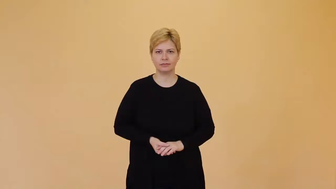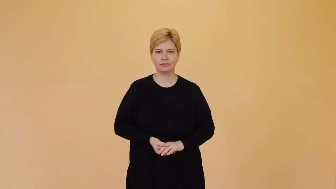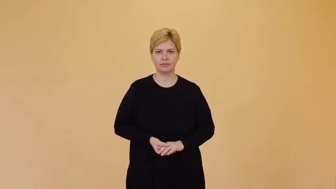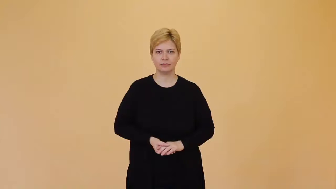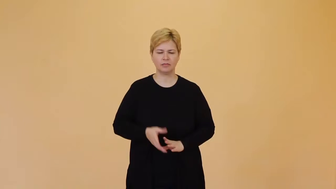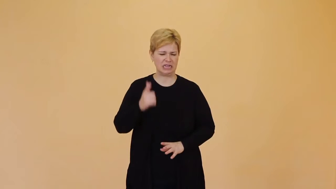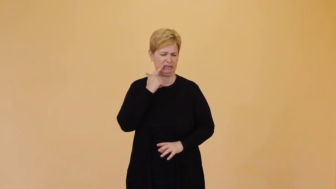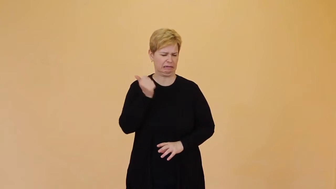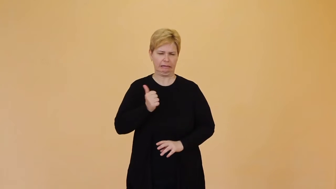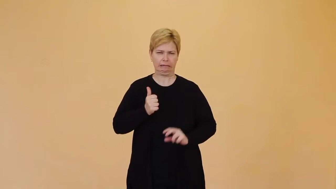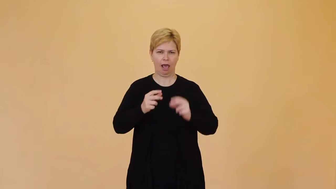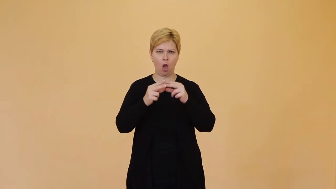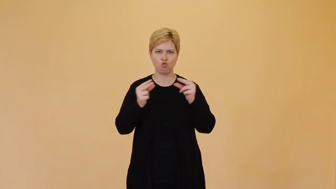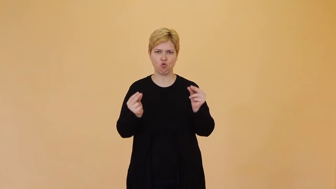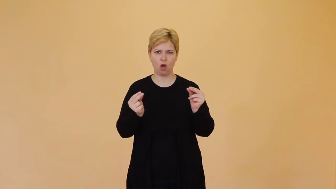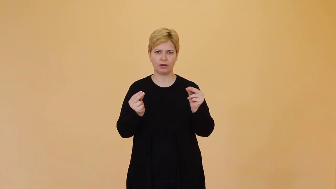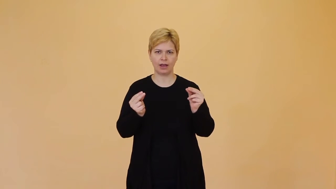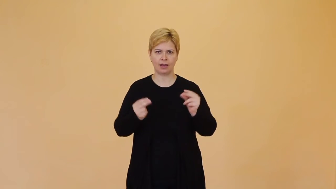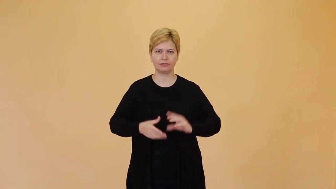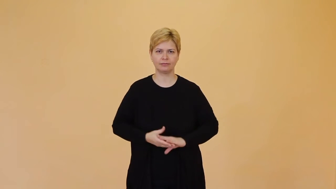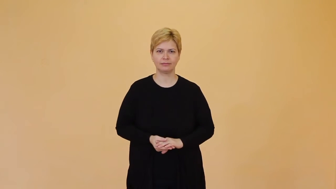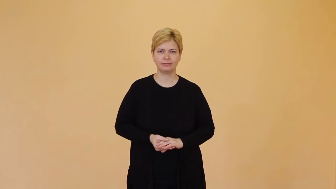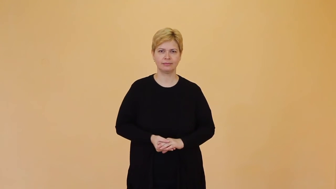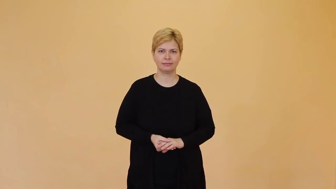kyslá uhorka